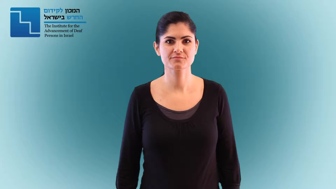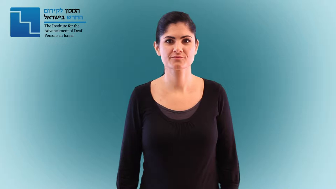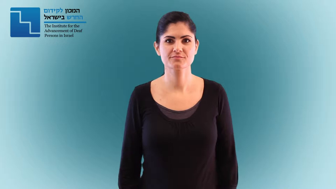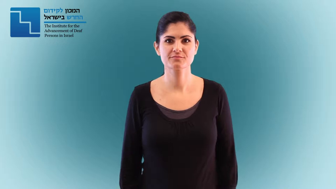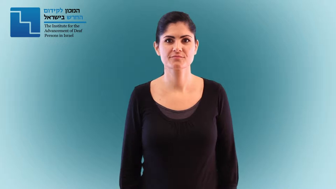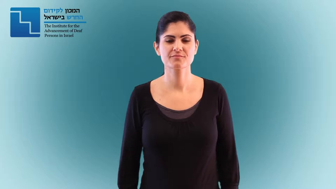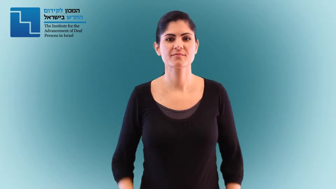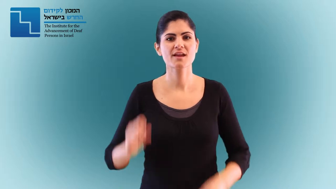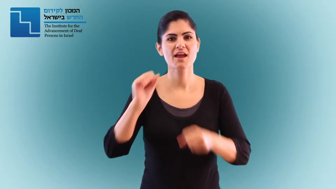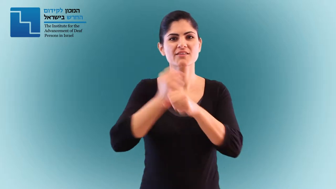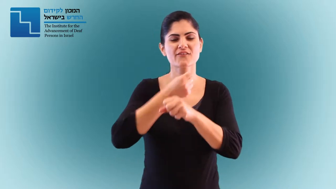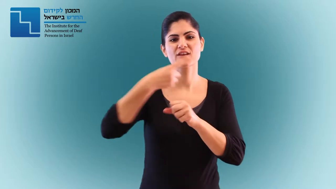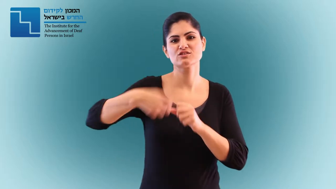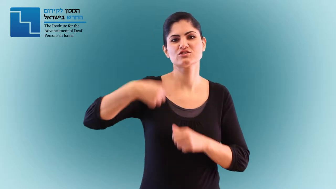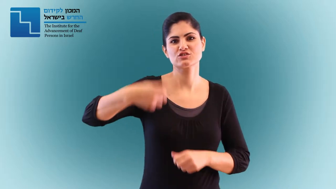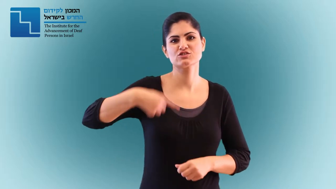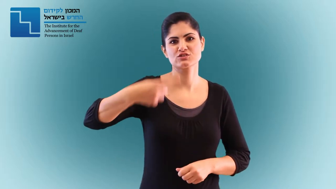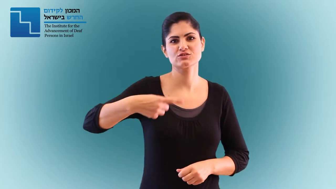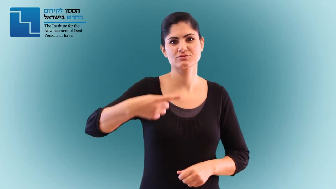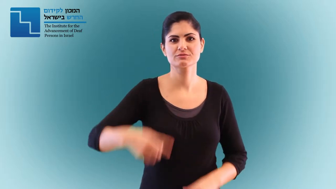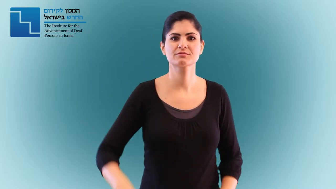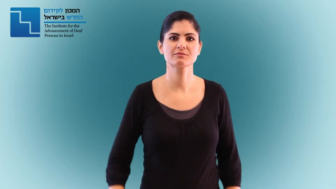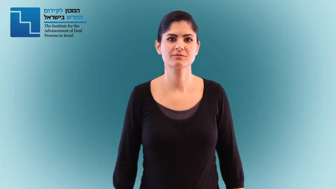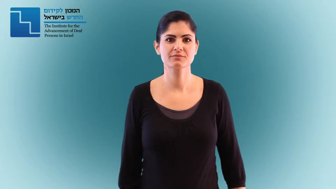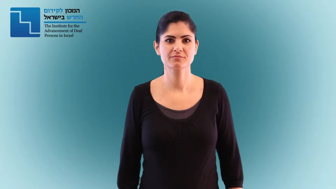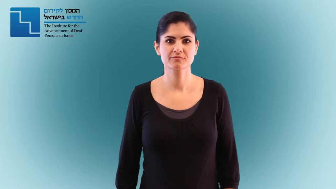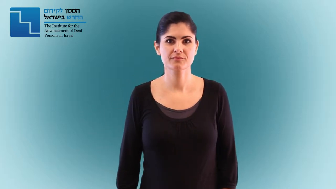מייבש כביסה